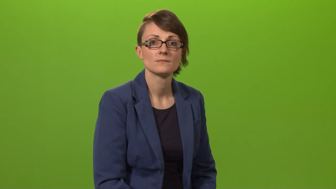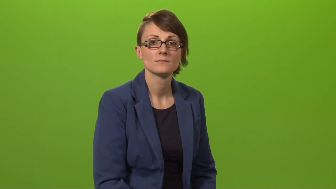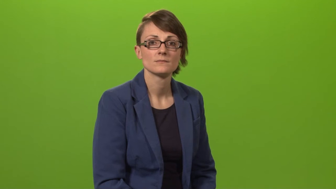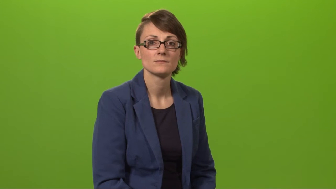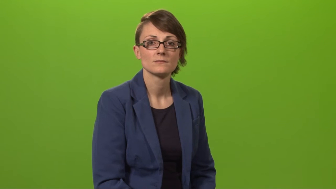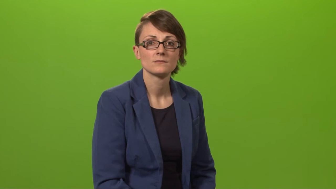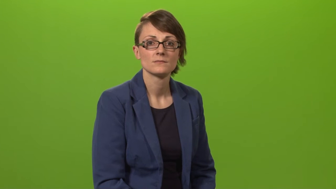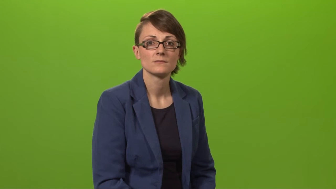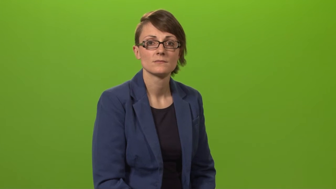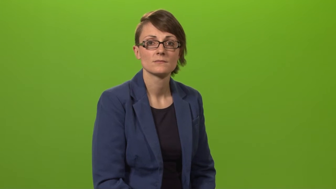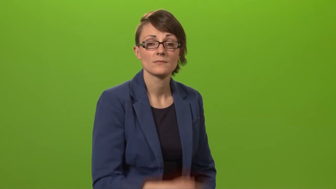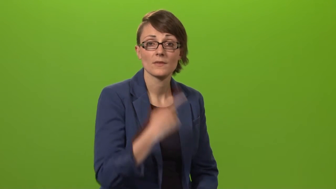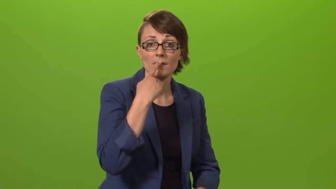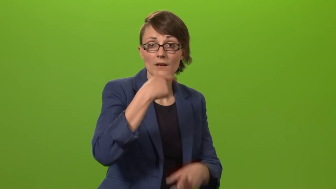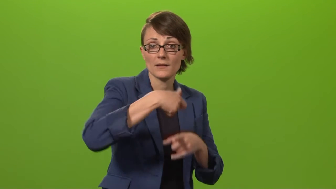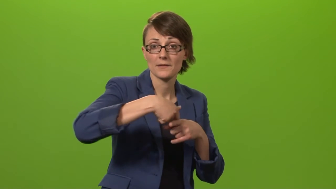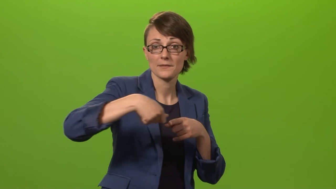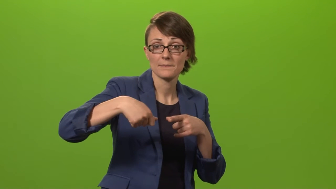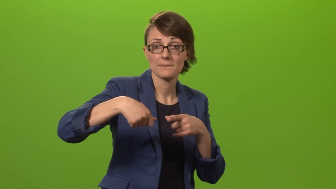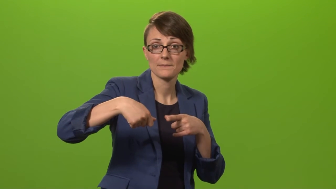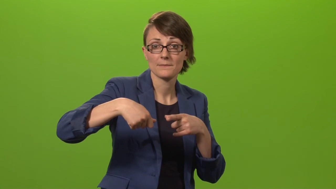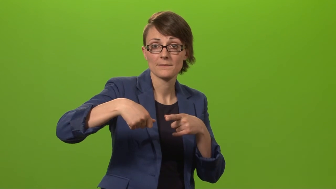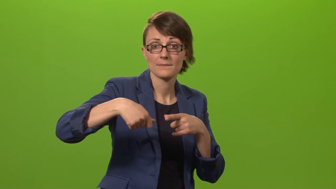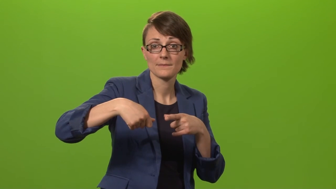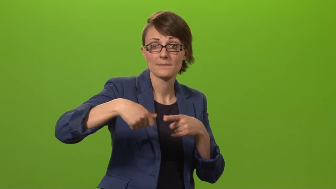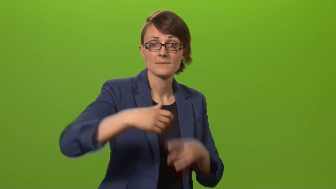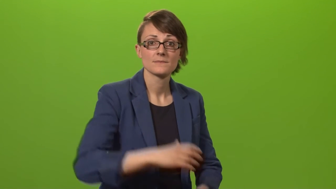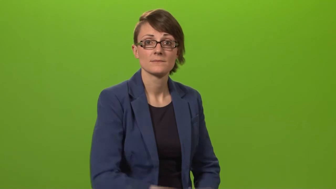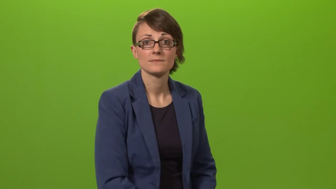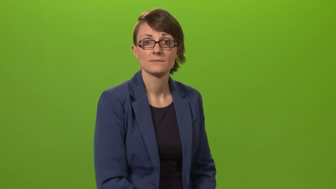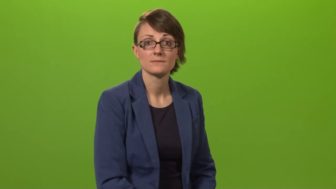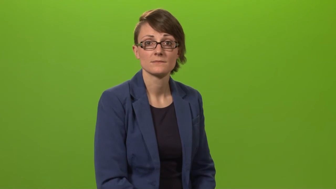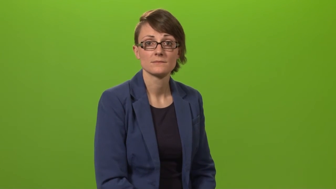Tannkrem